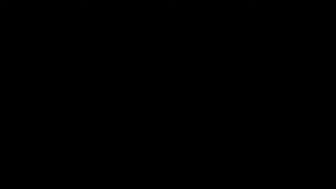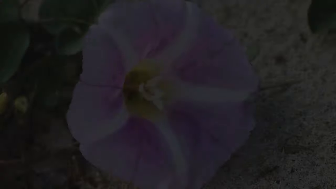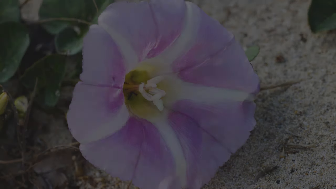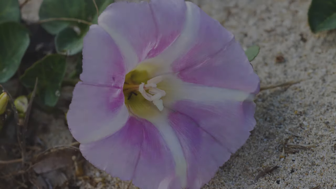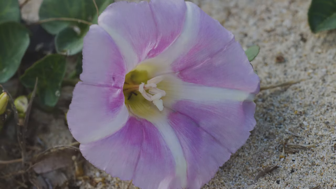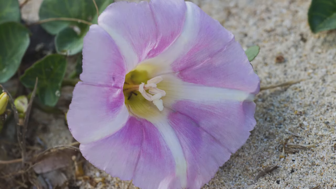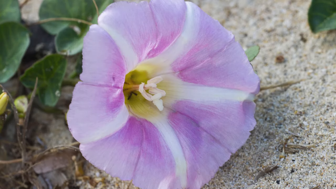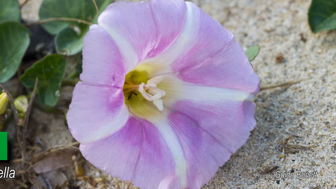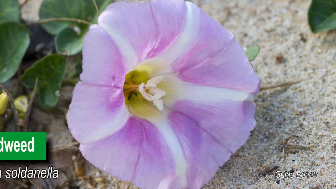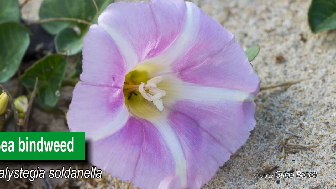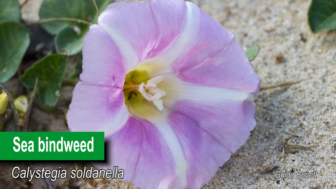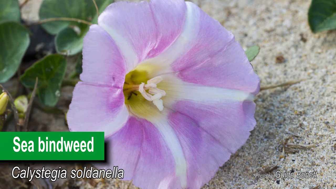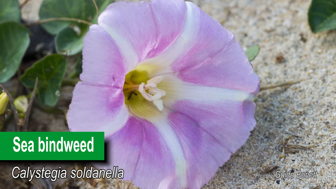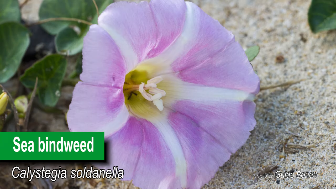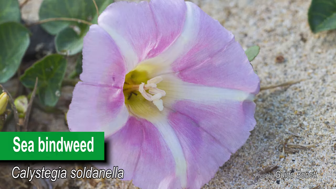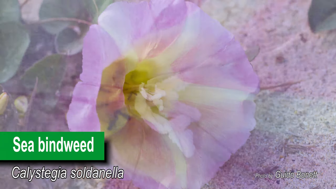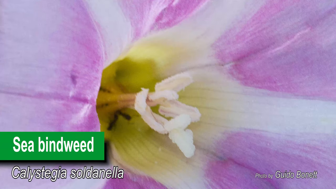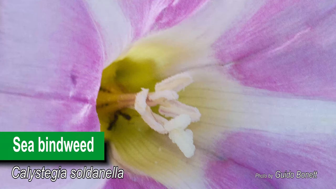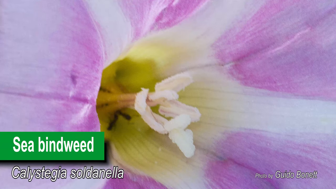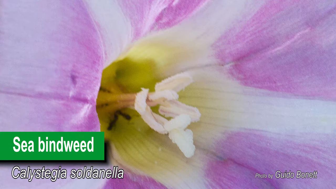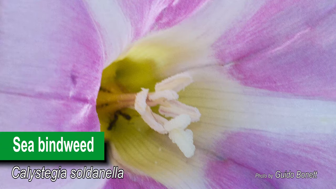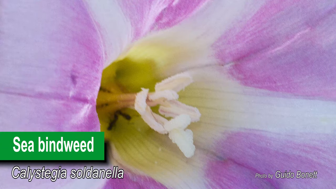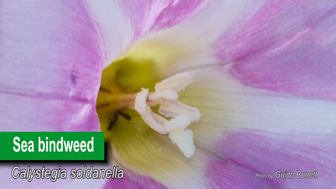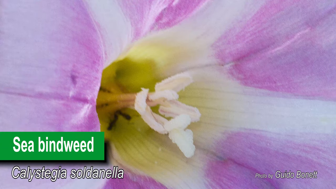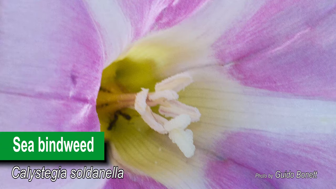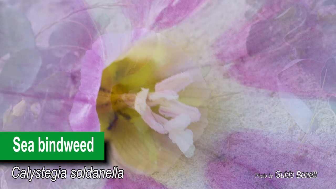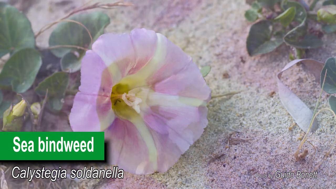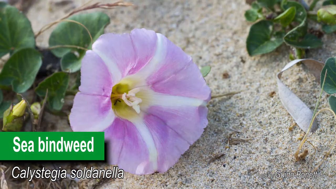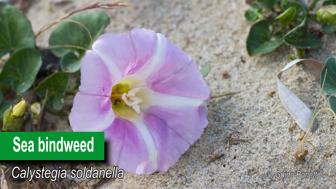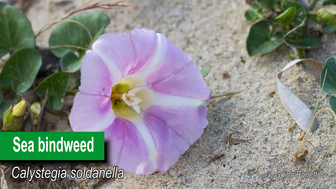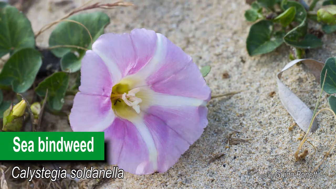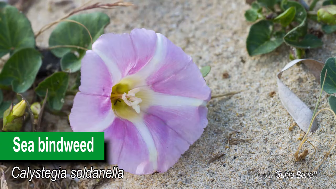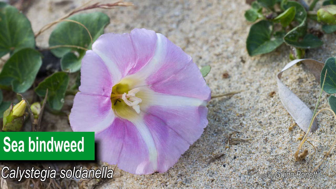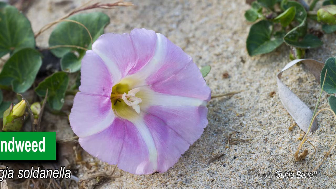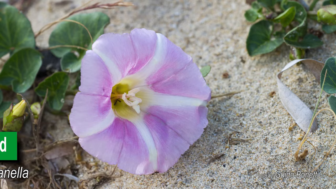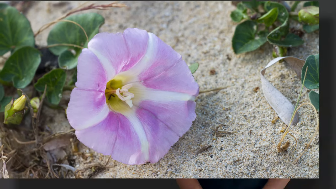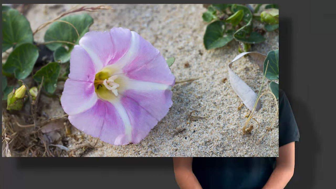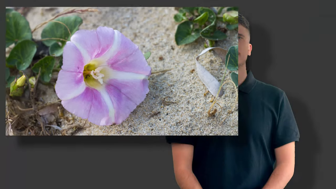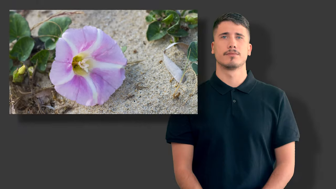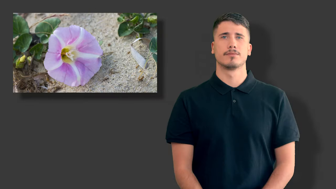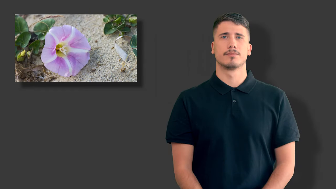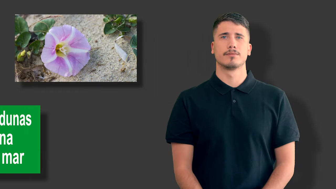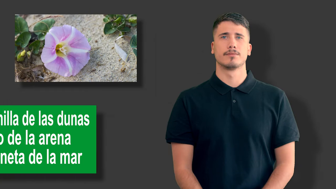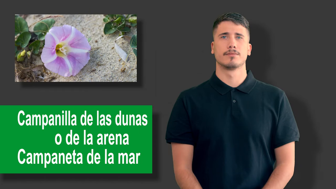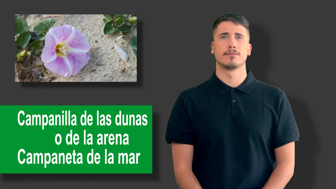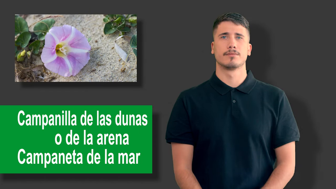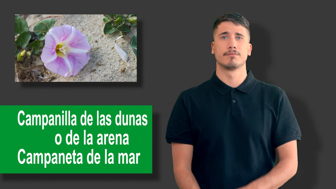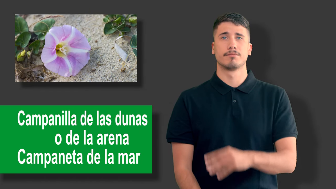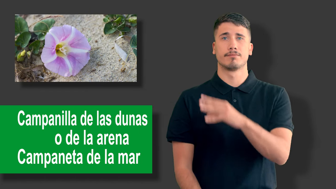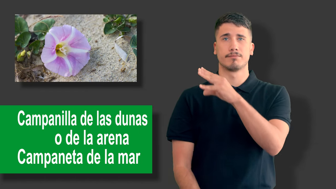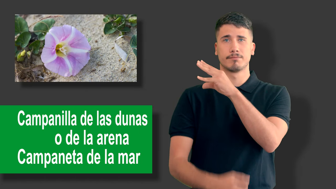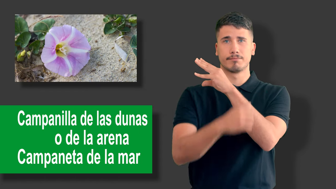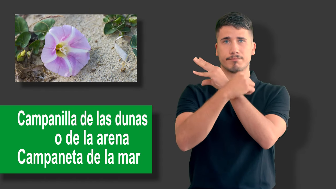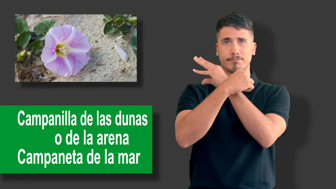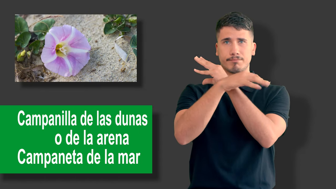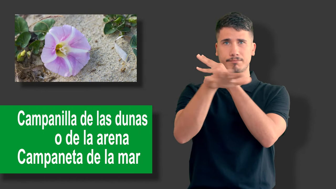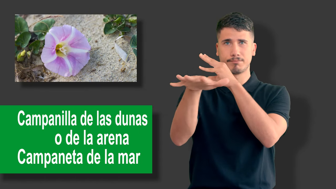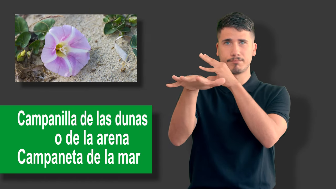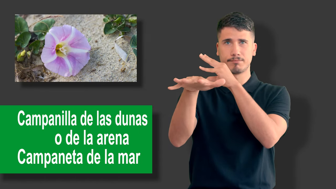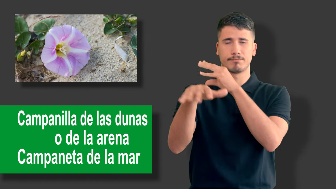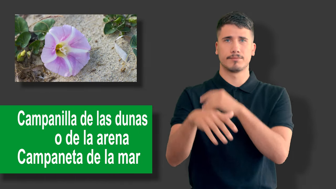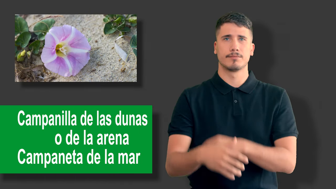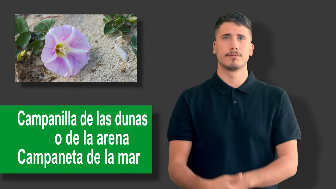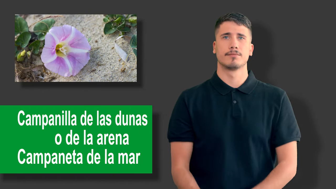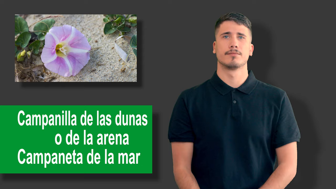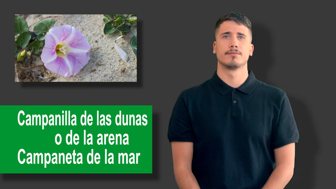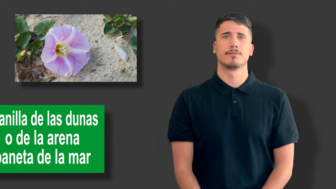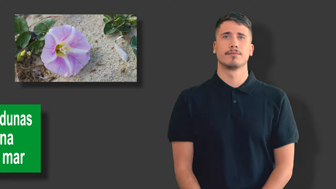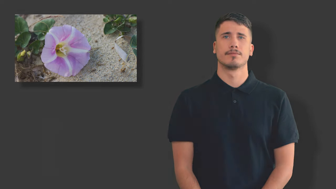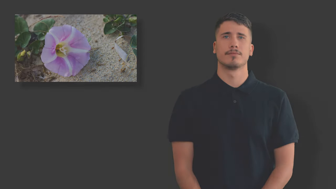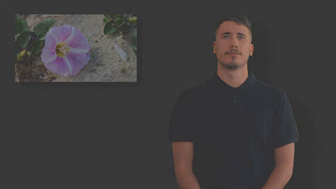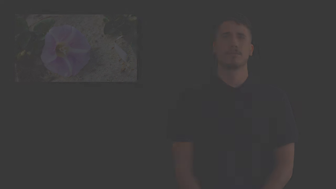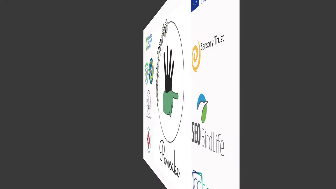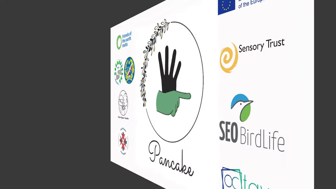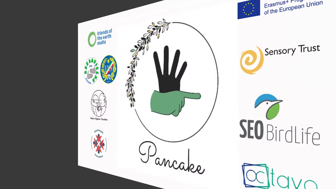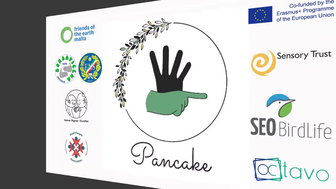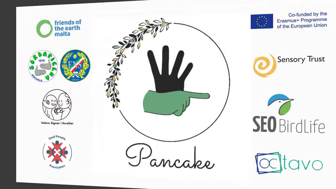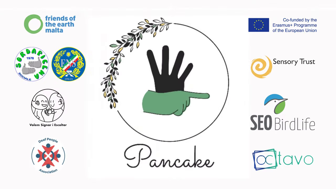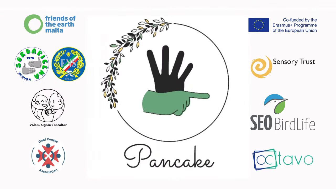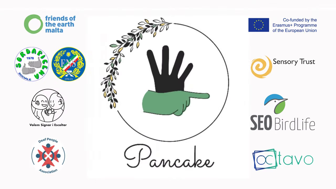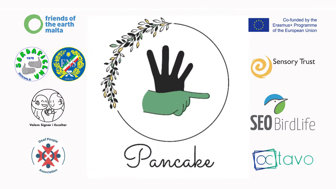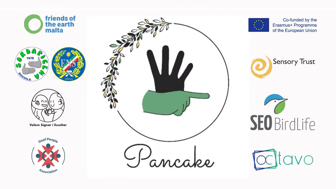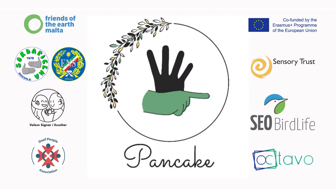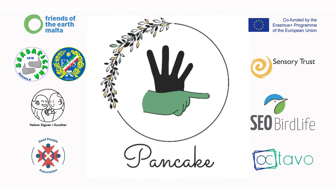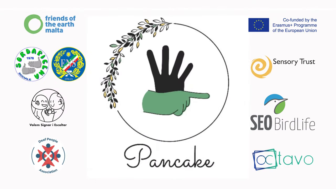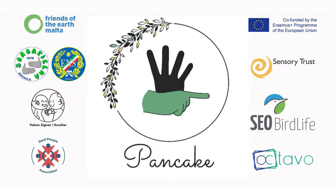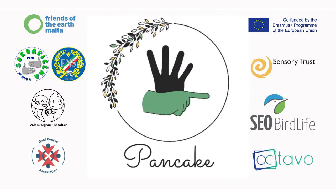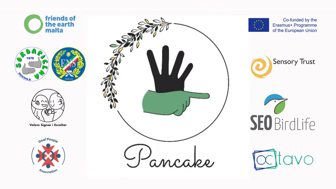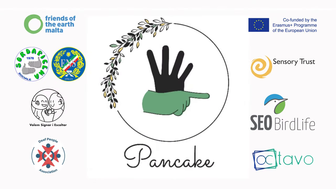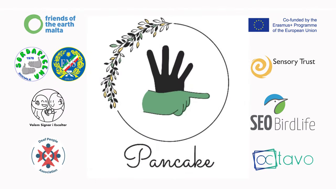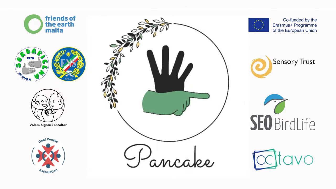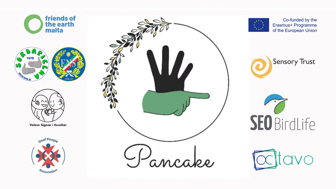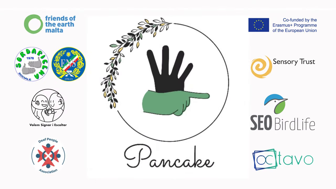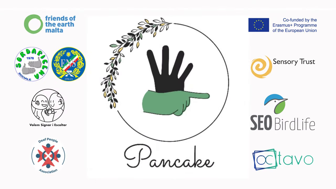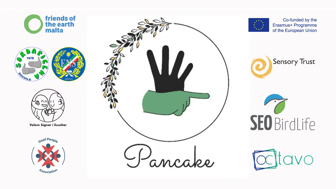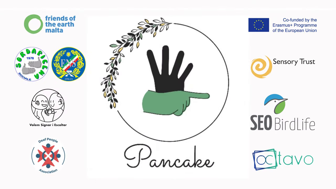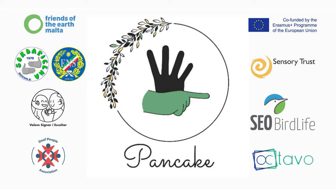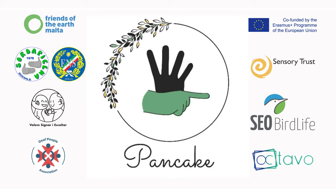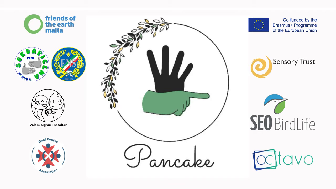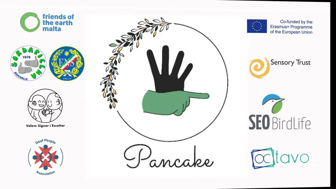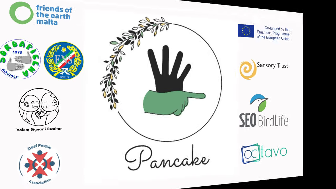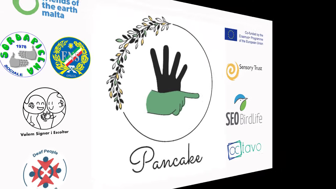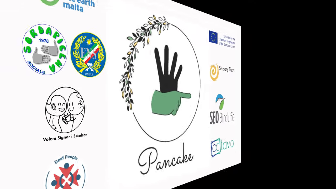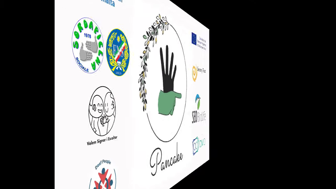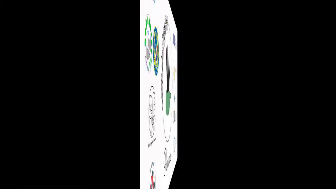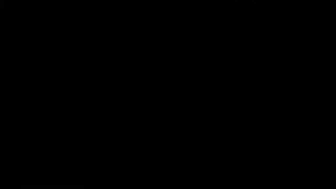Campanilla de las dunas